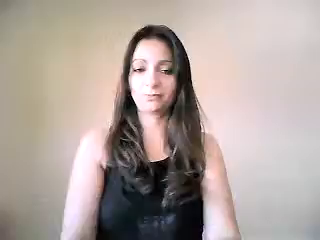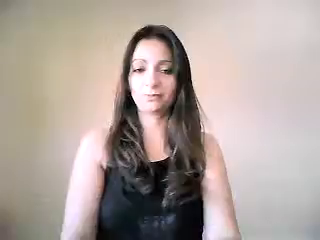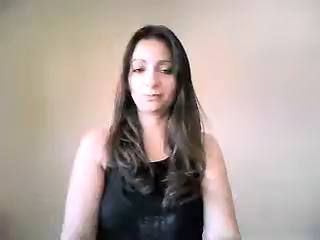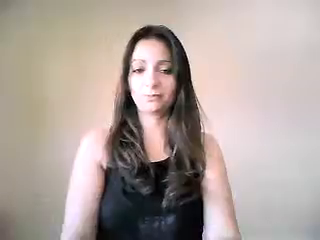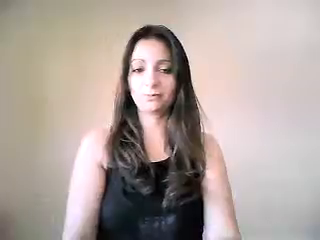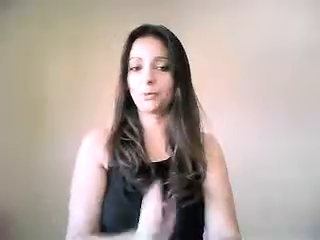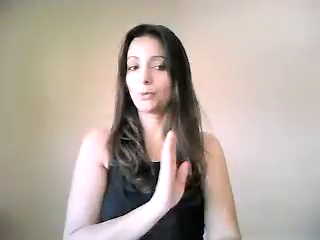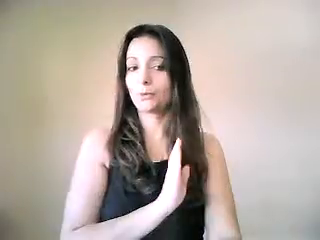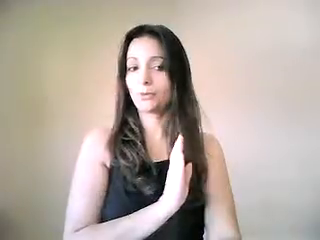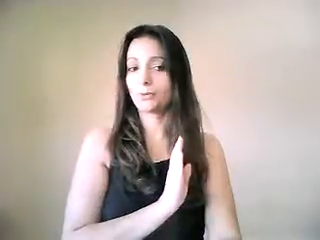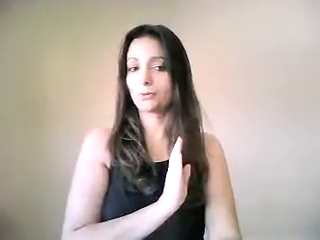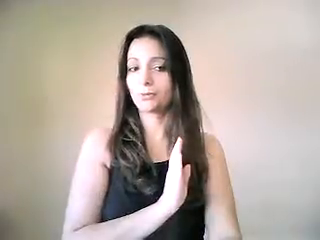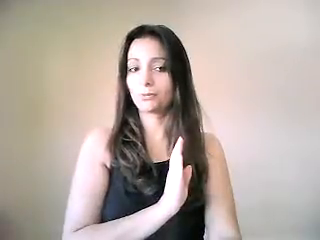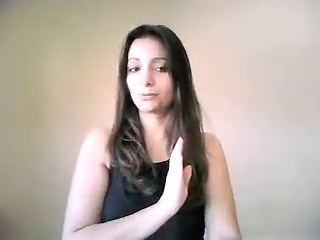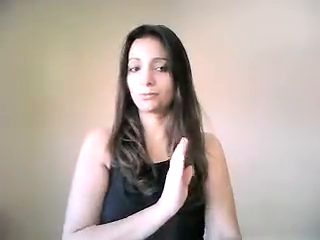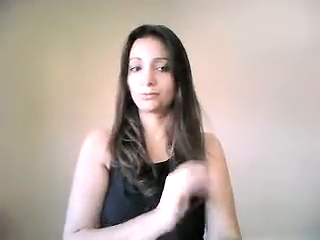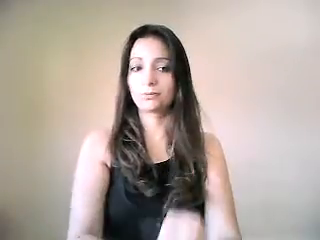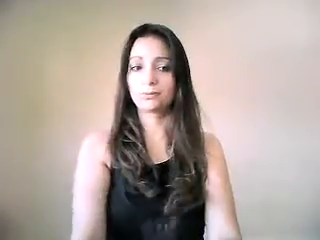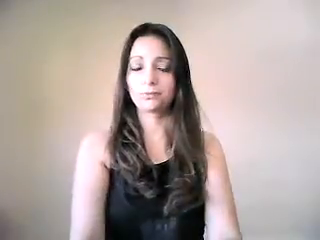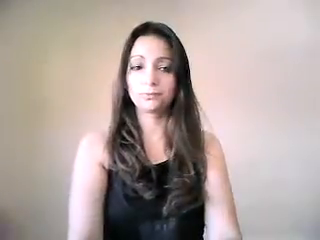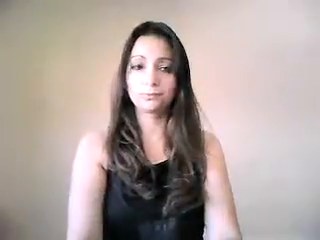Bordeaux